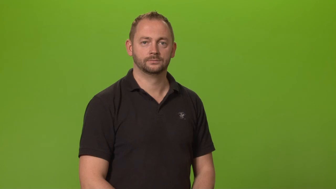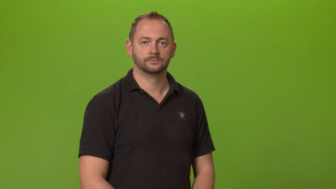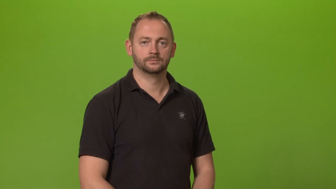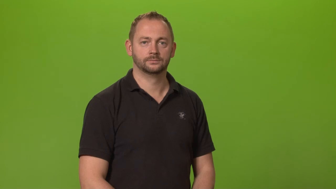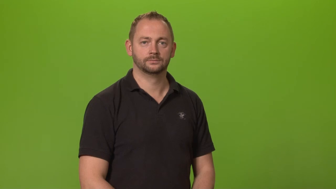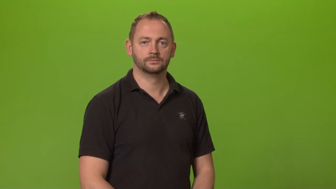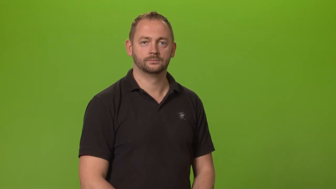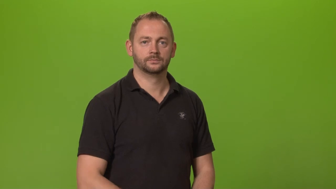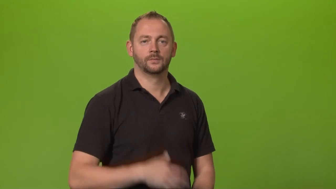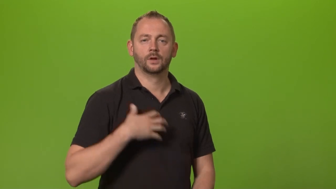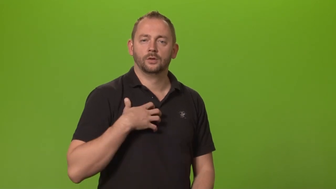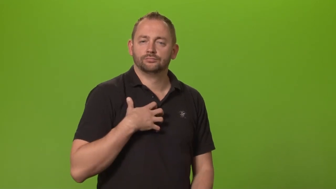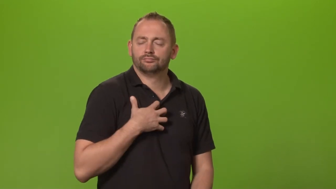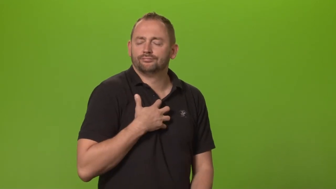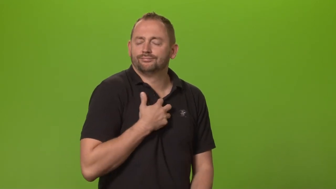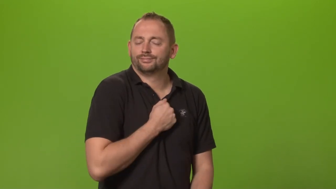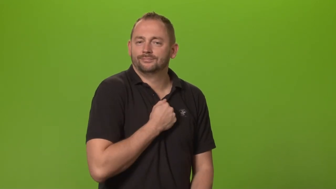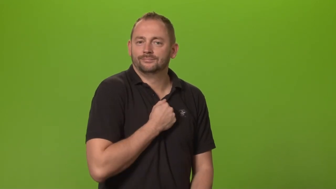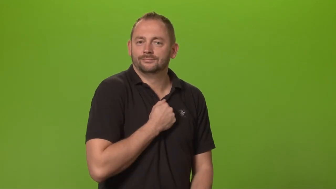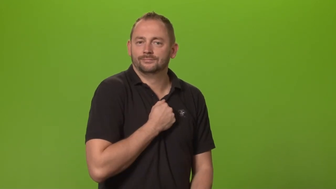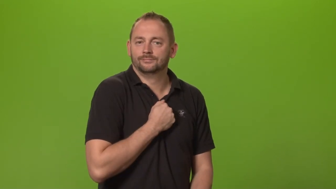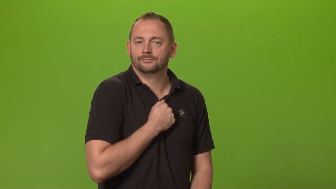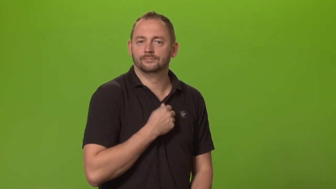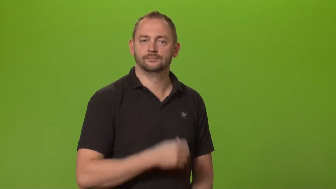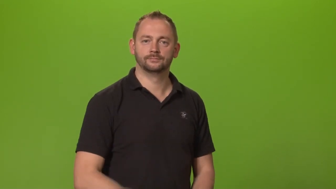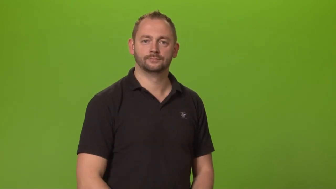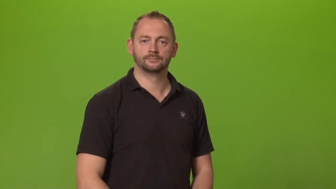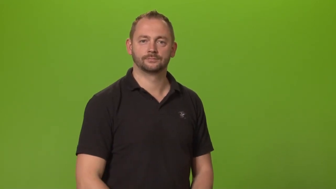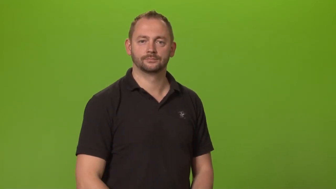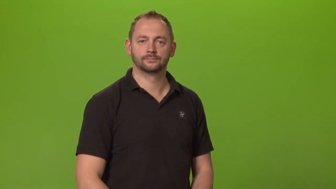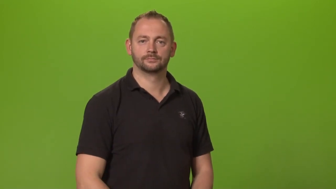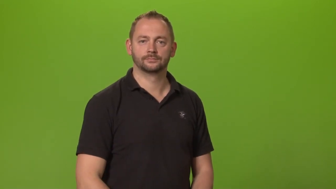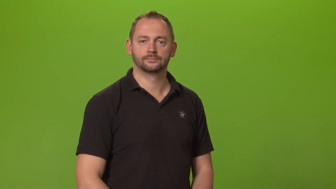12